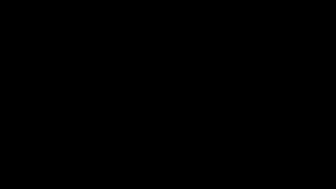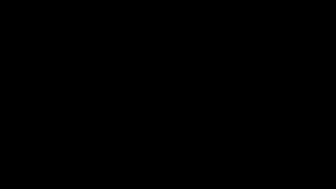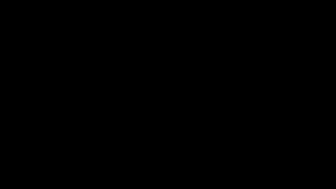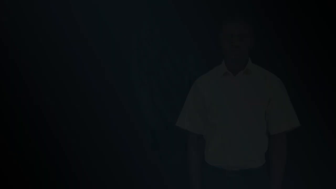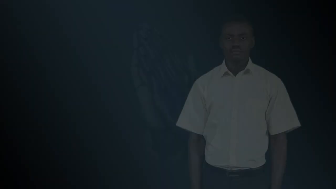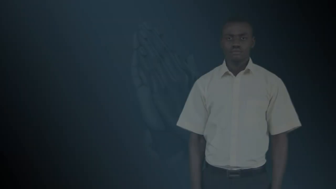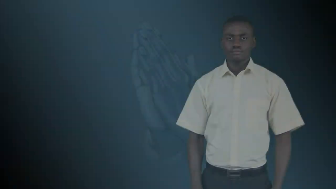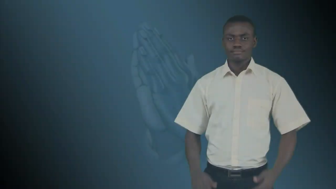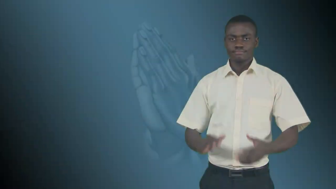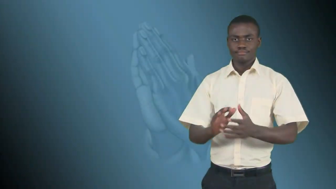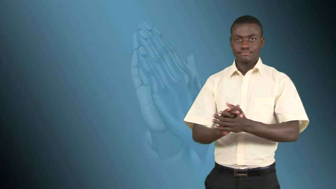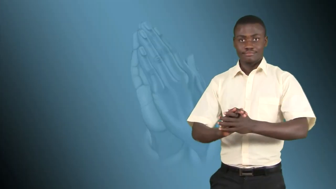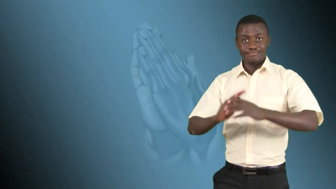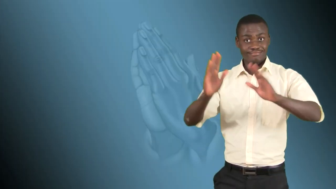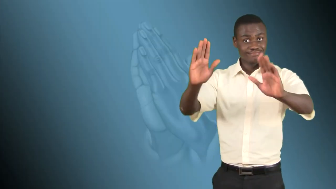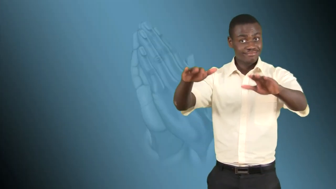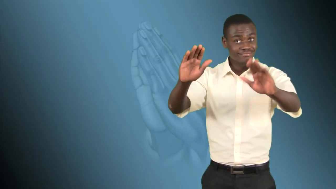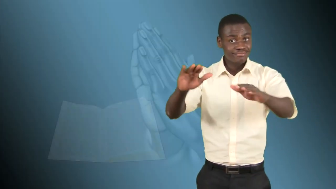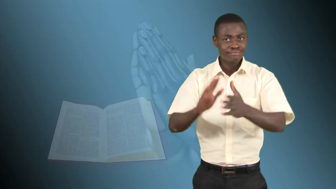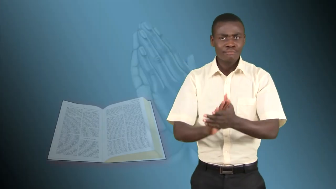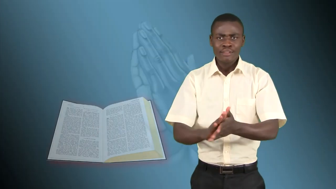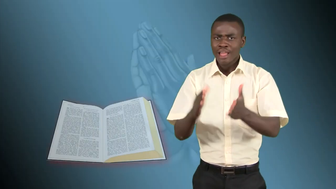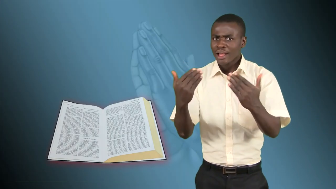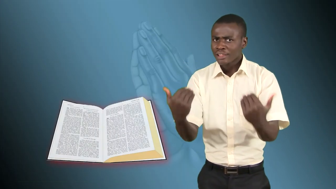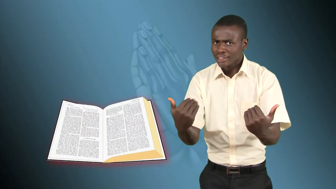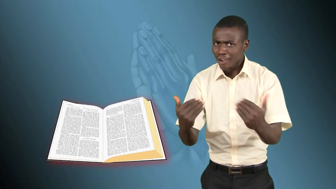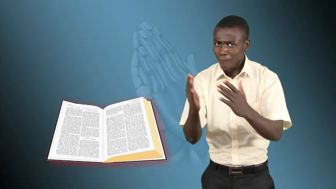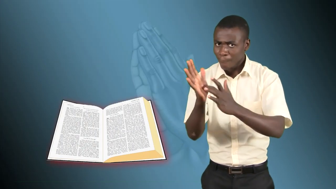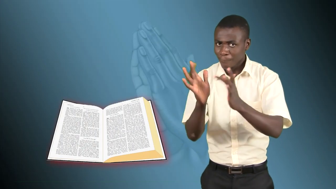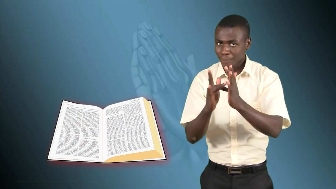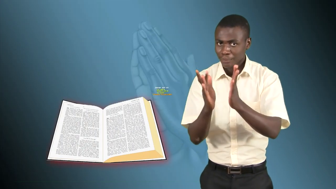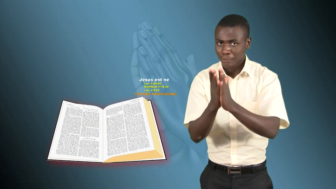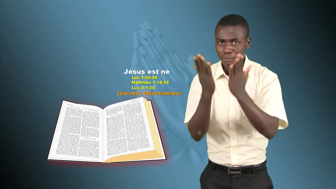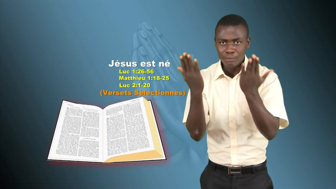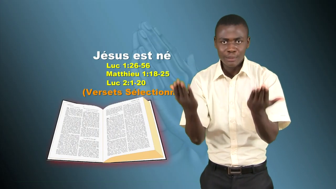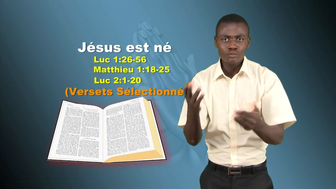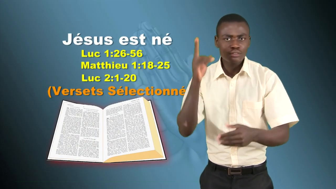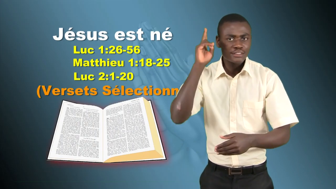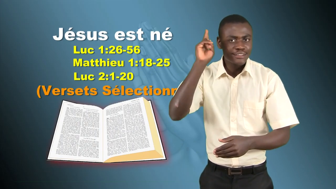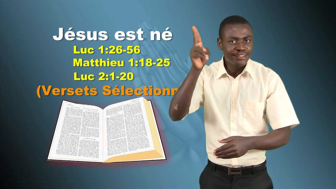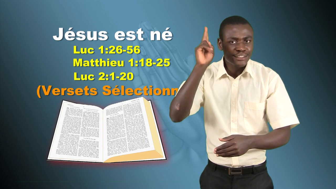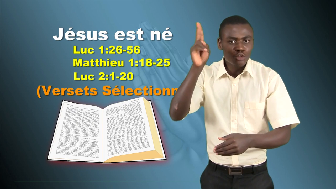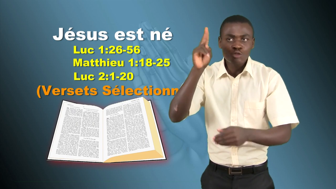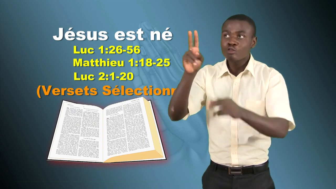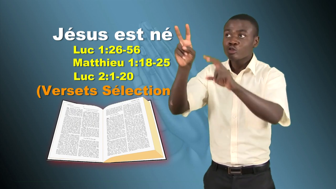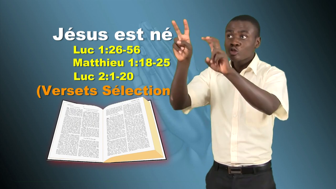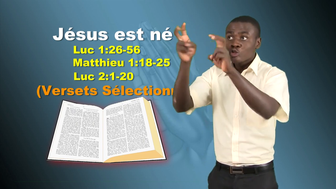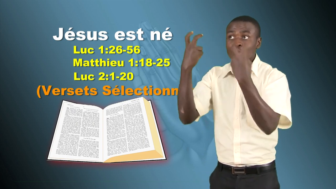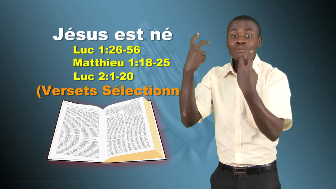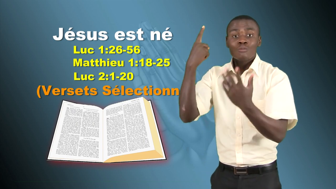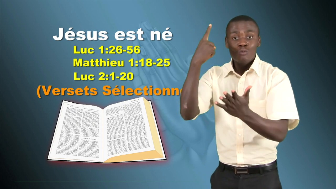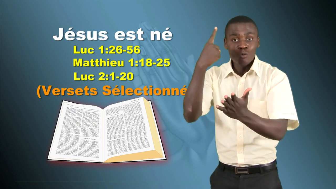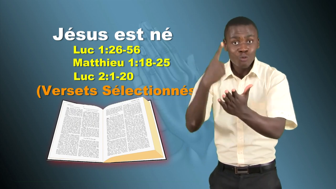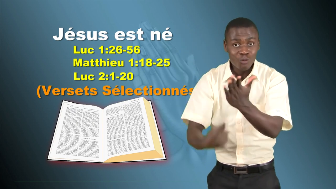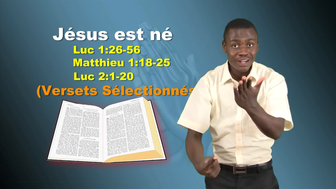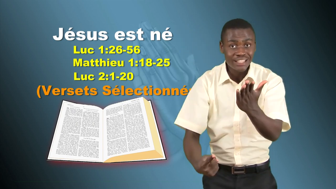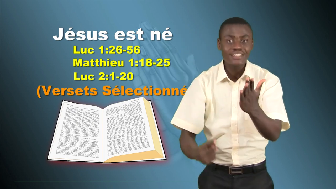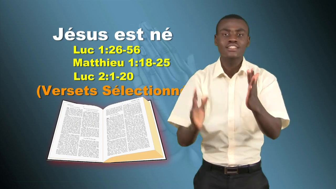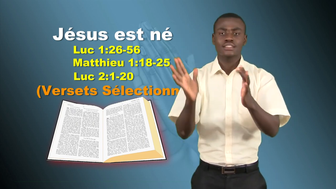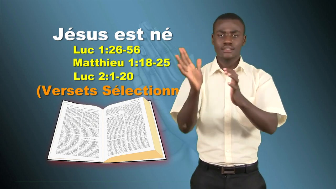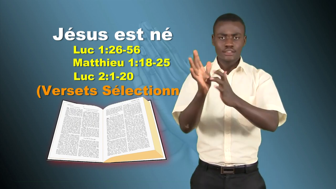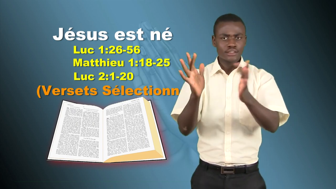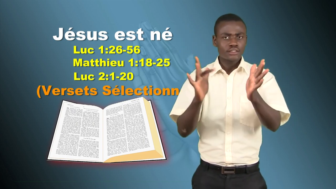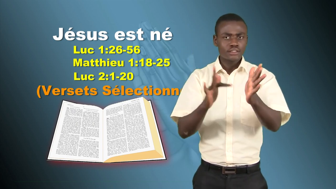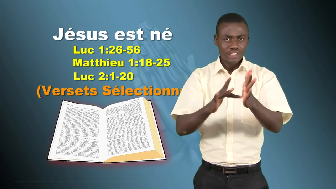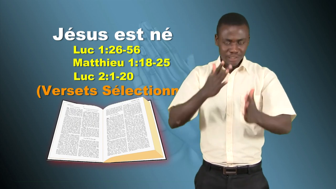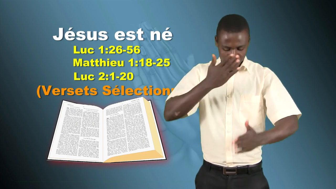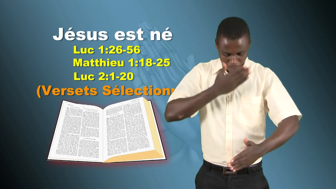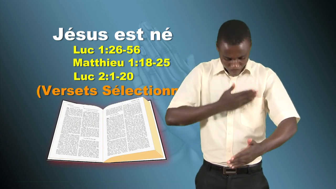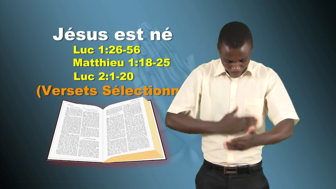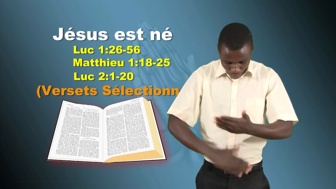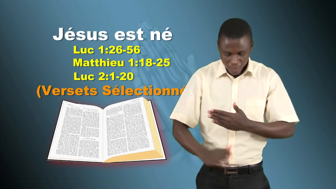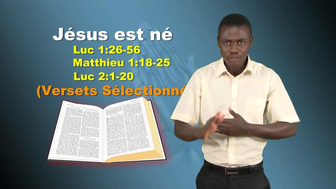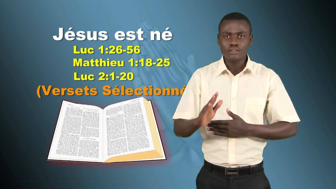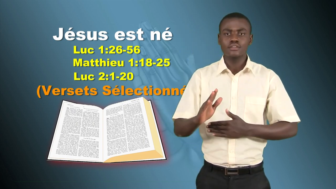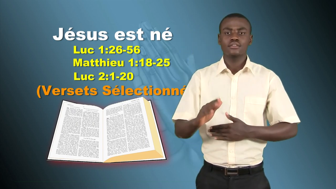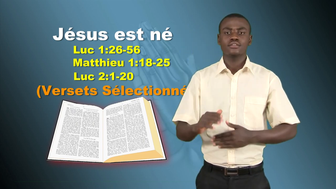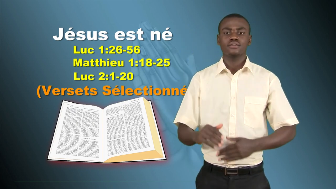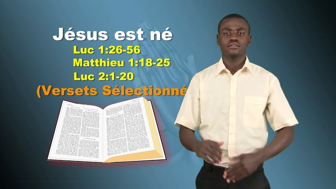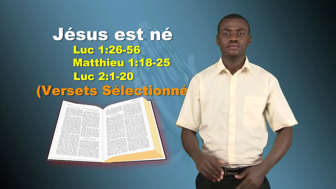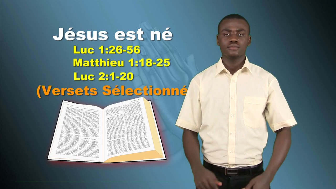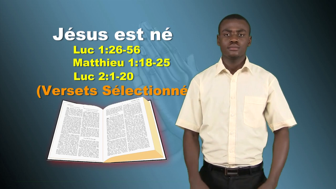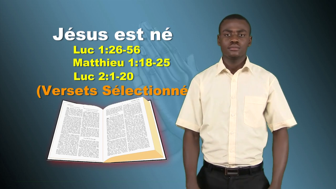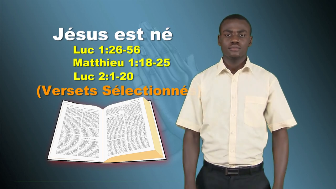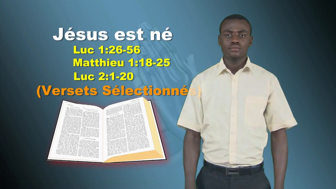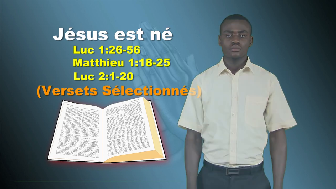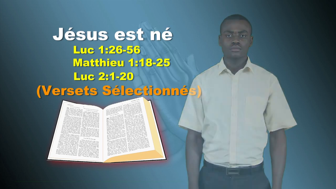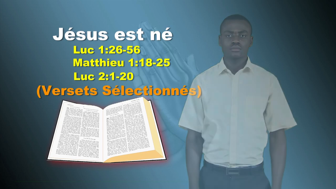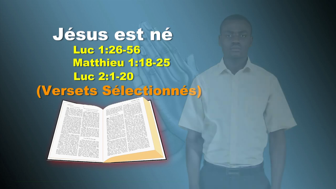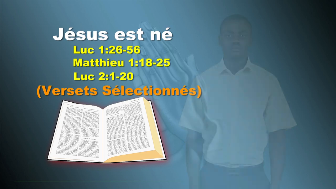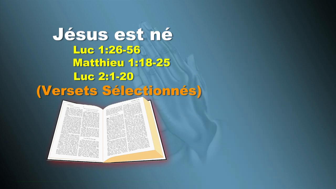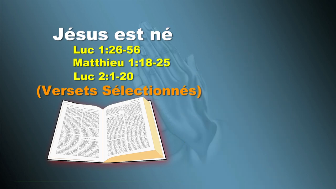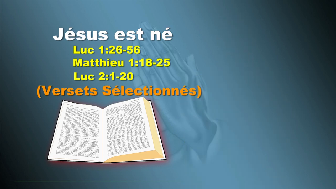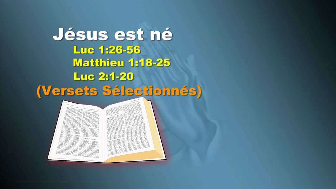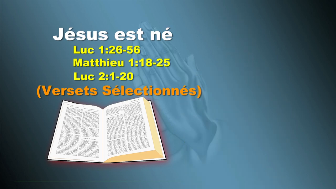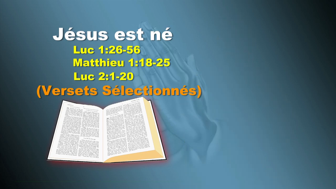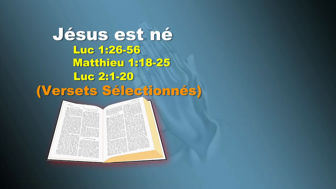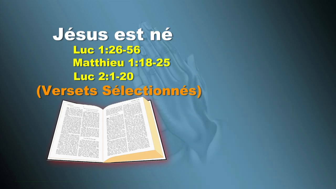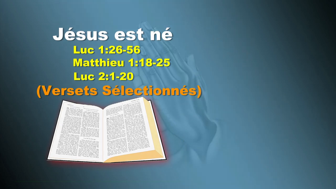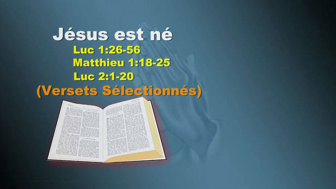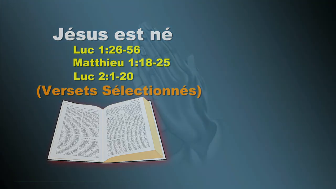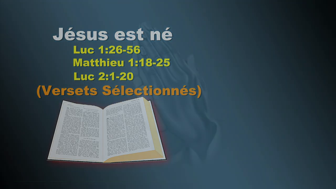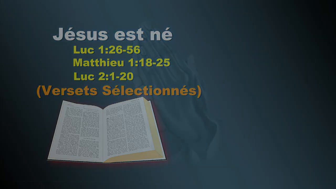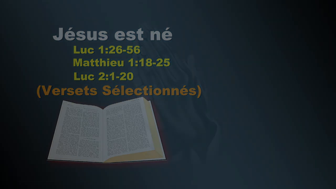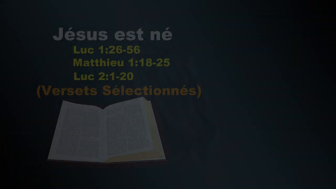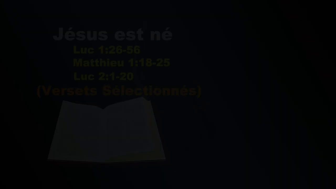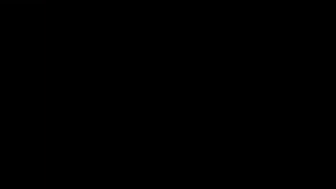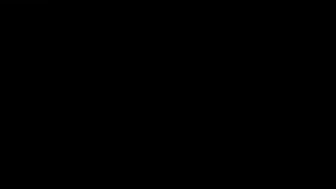Jésus est né